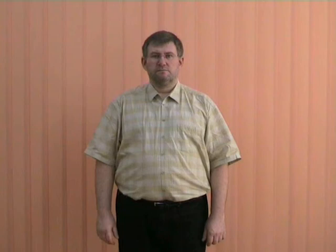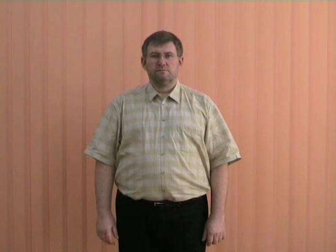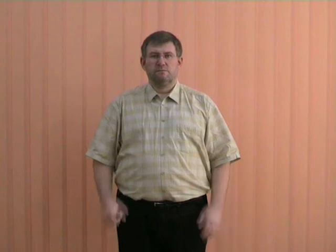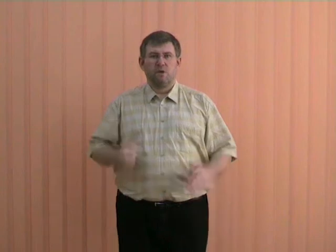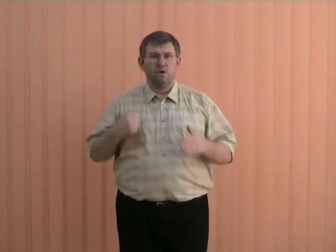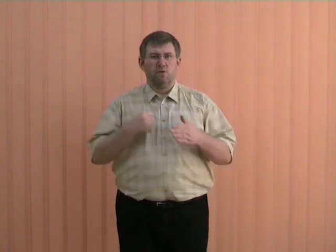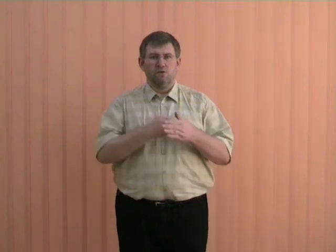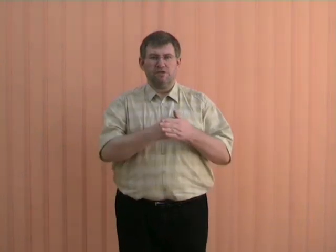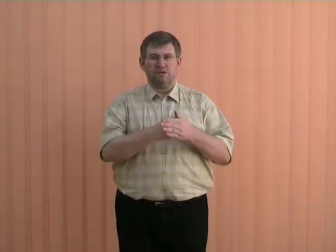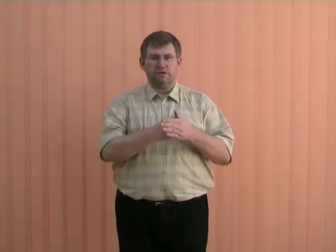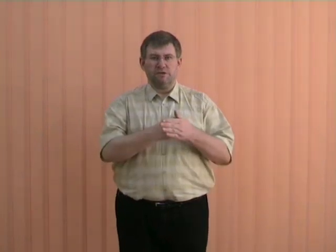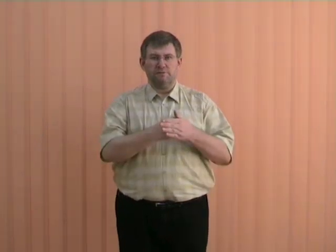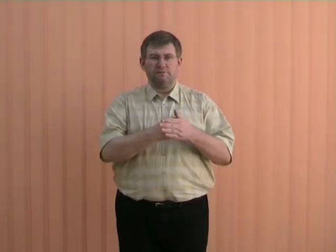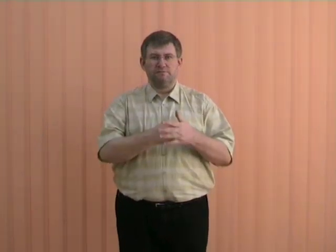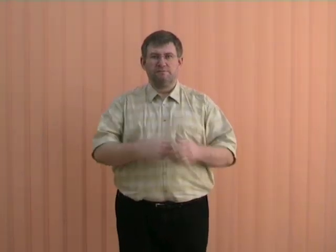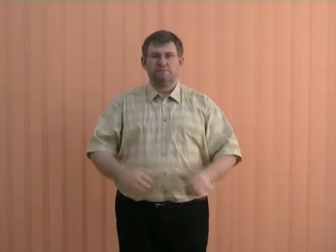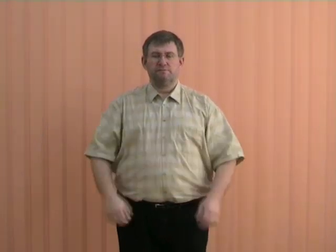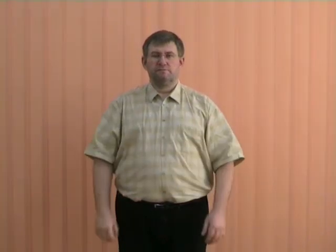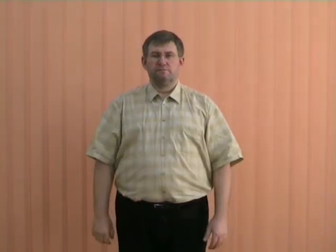uderzenie